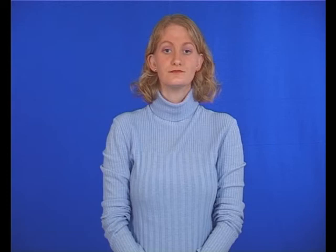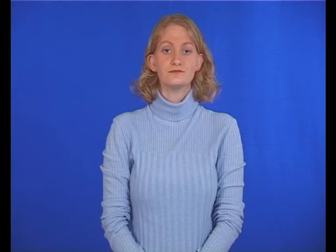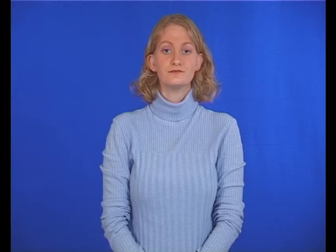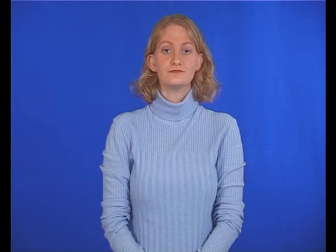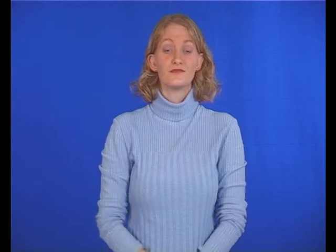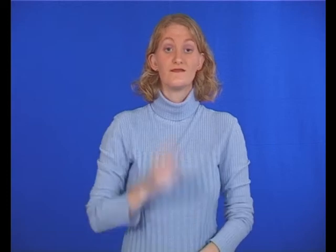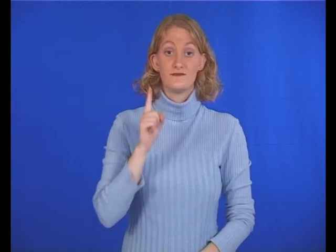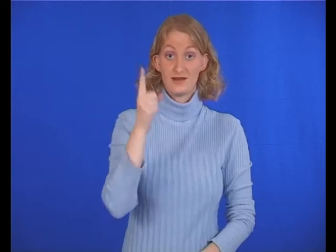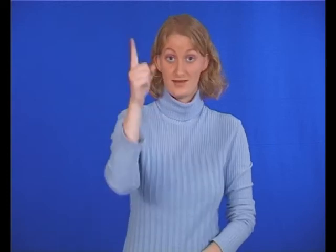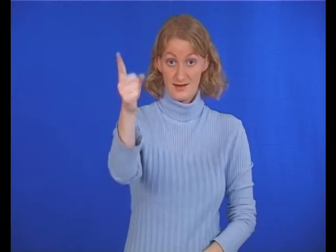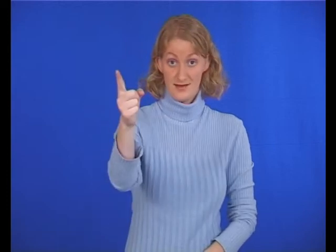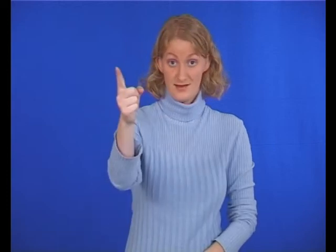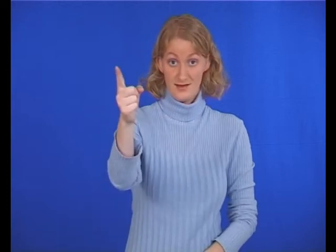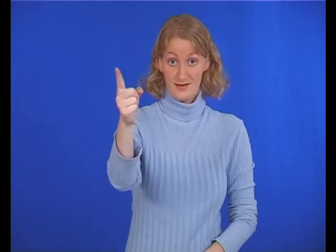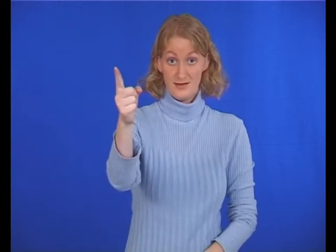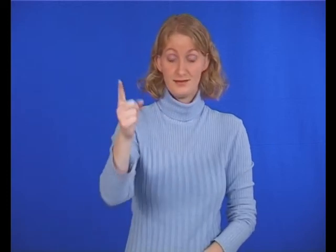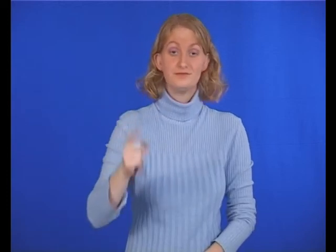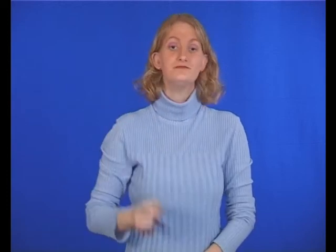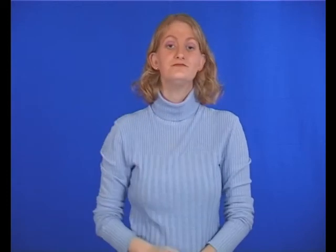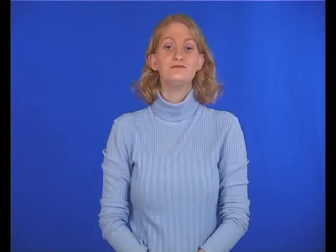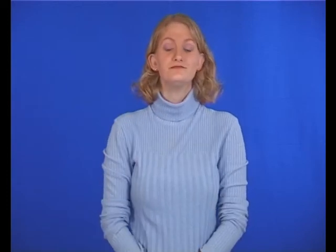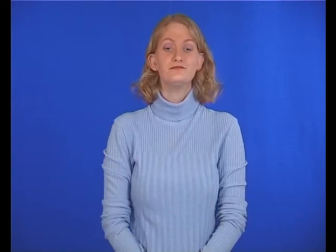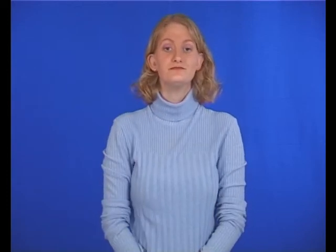ferdalag